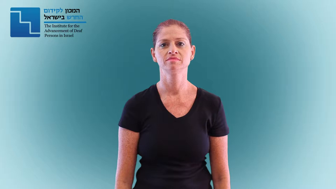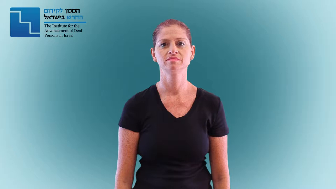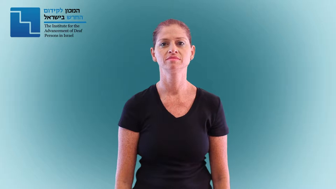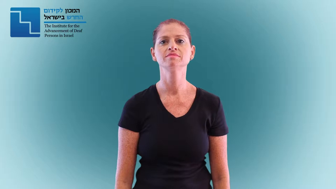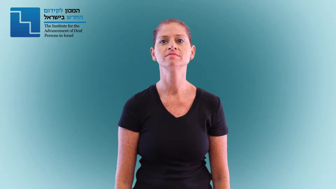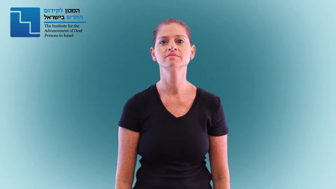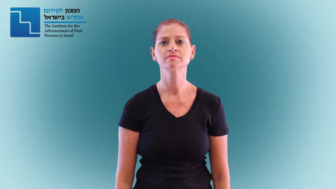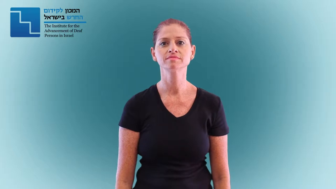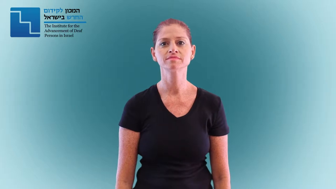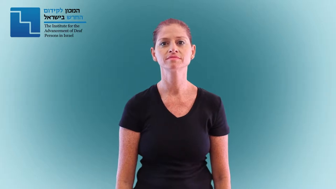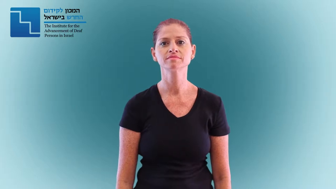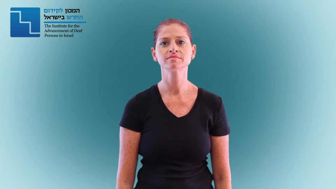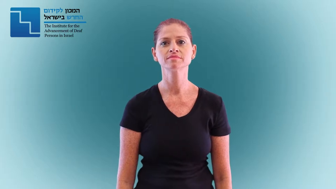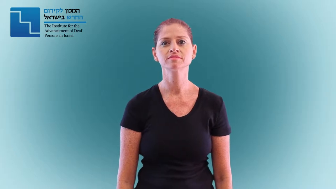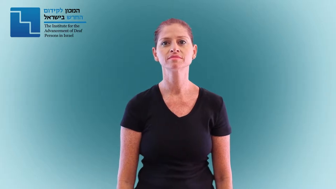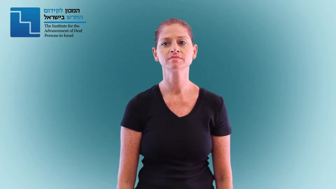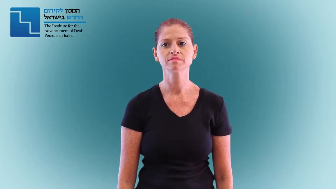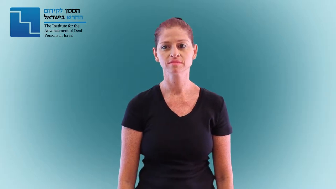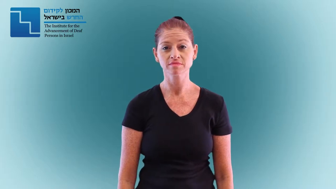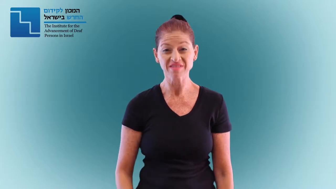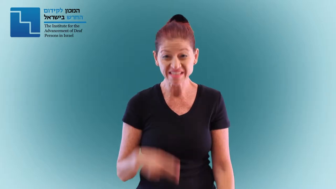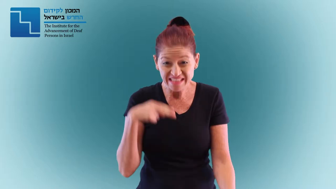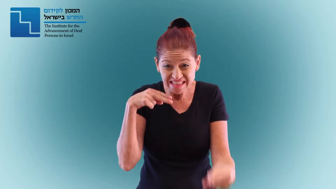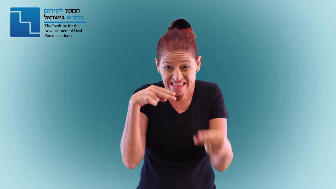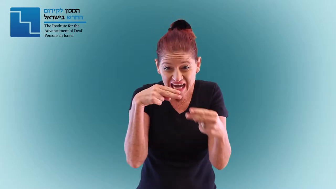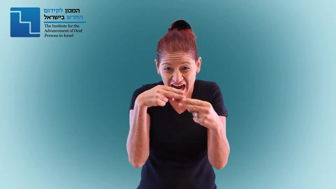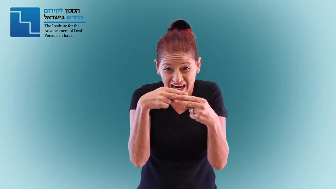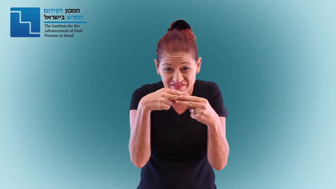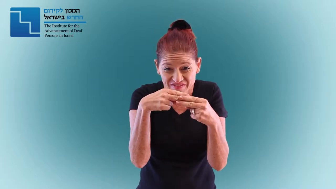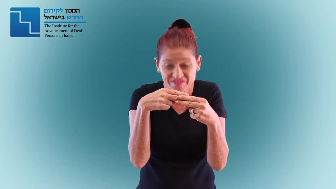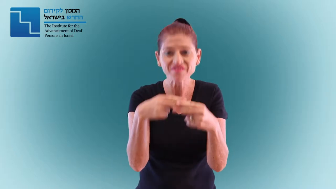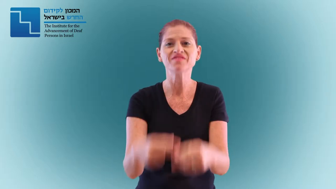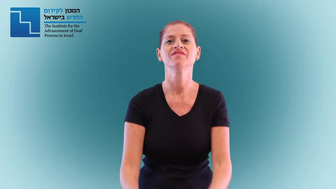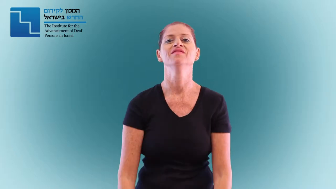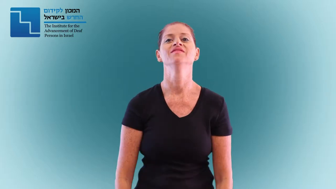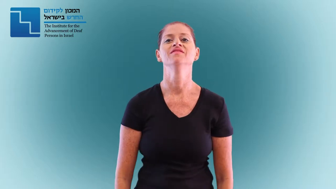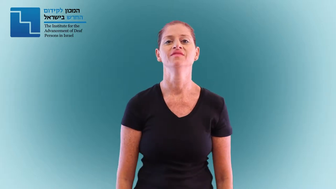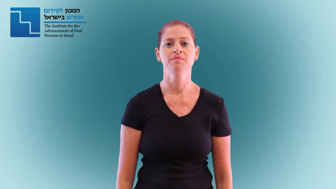להתקרב